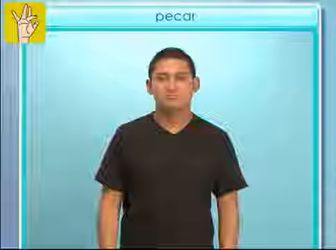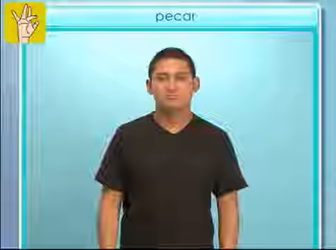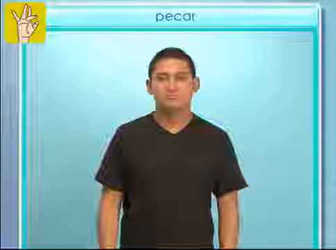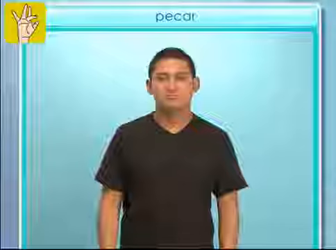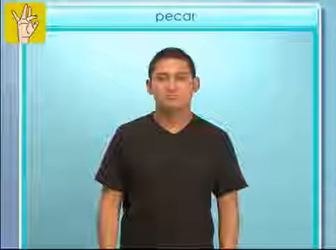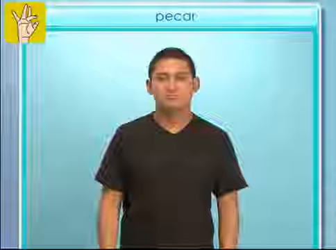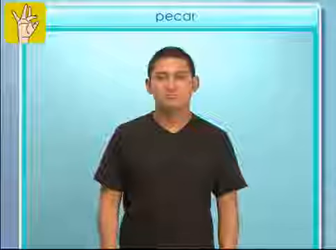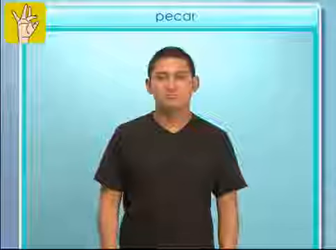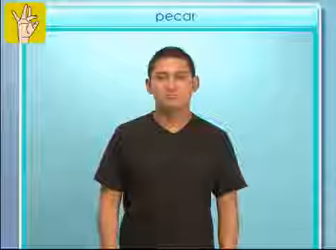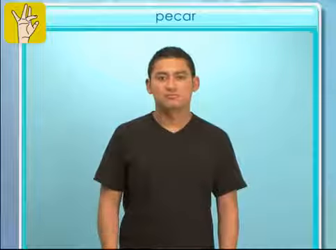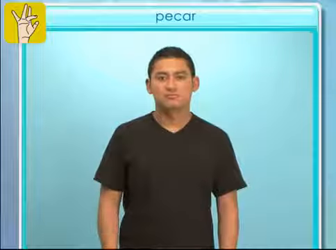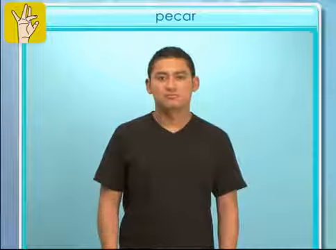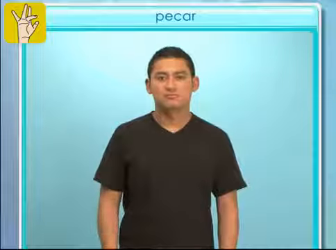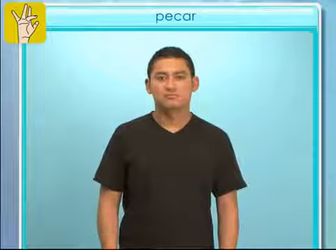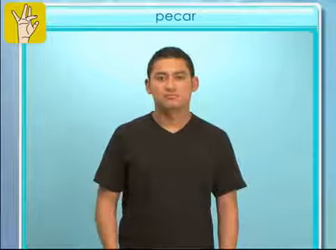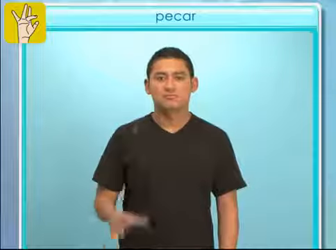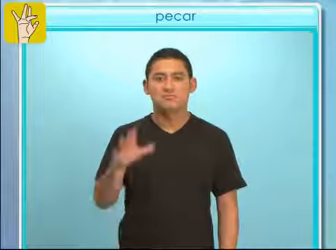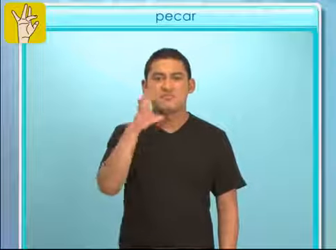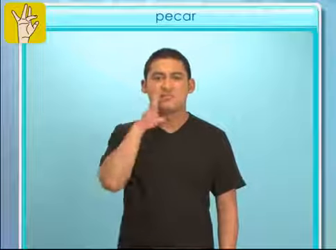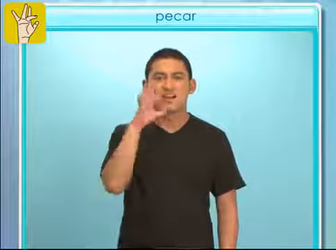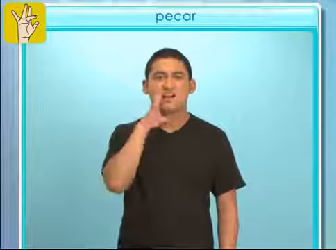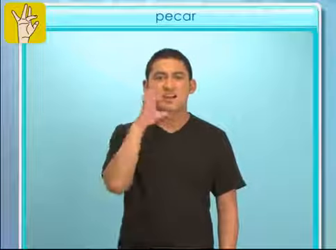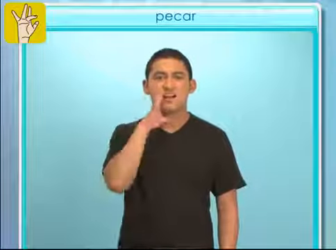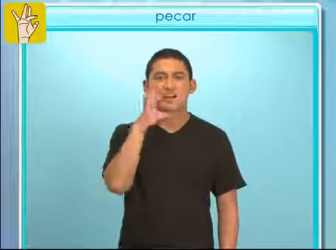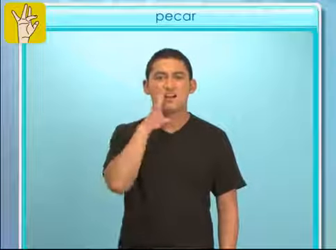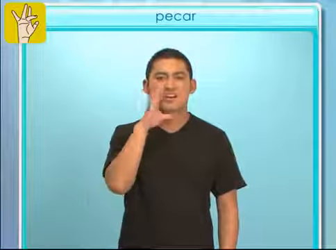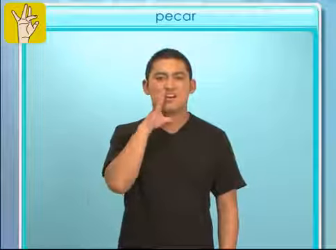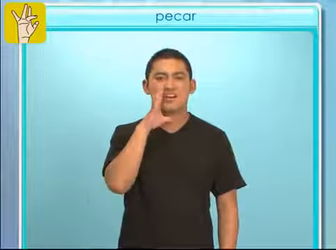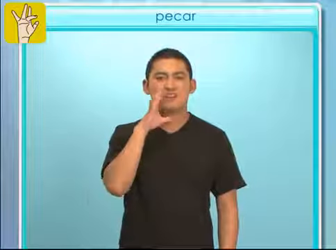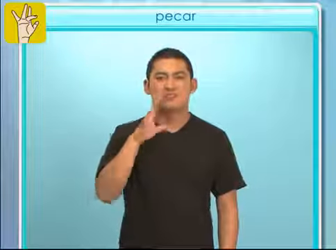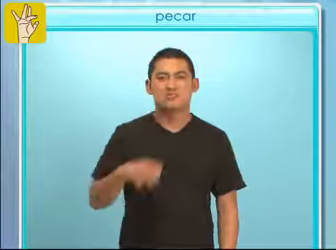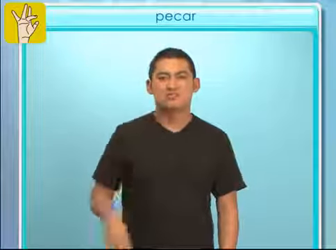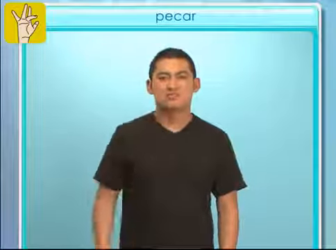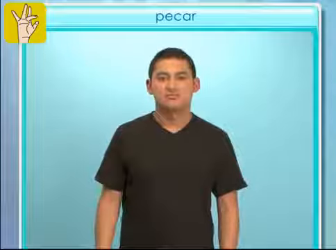PECAR